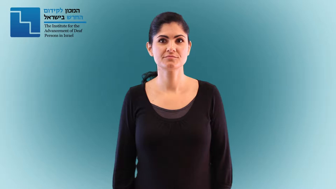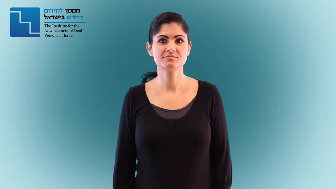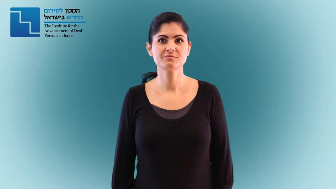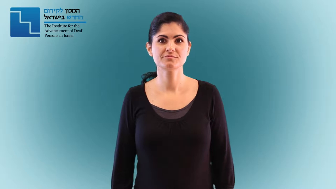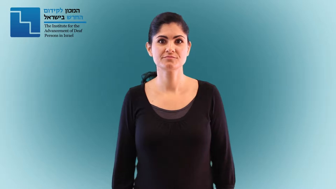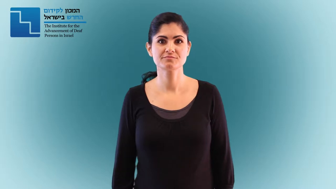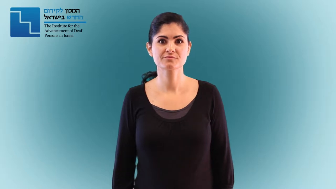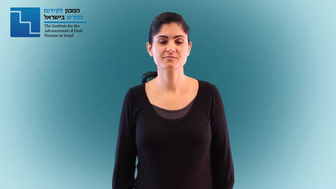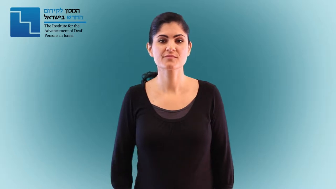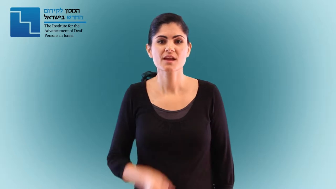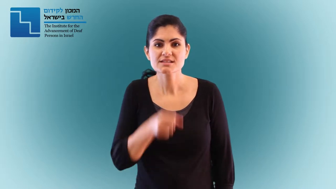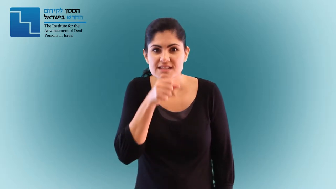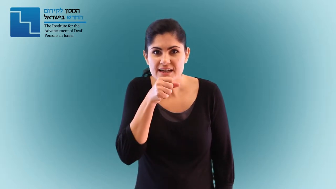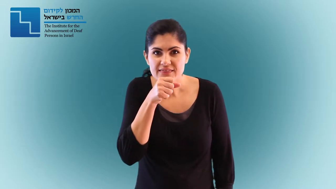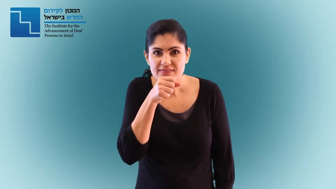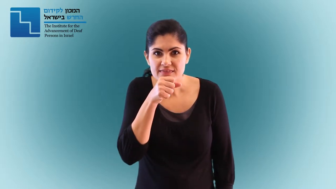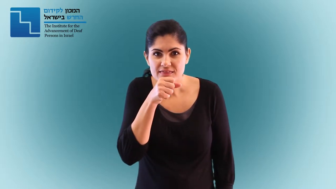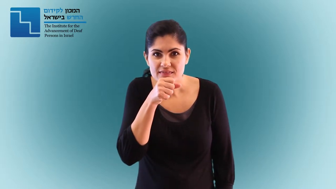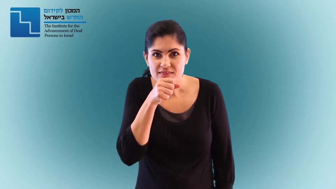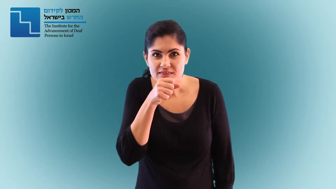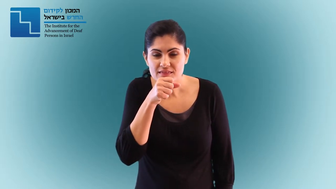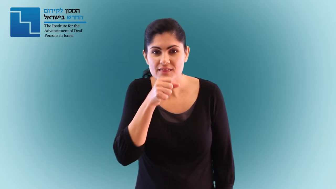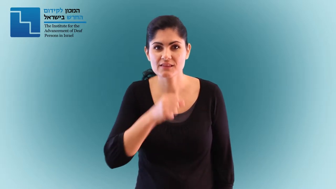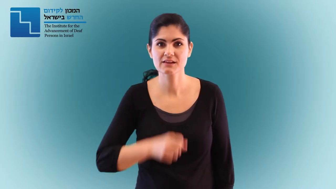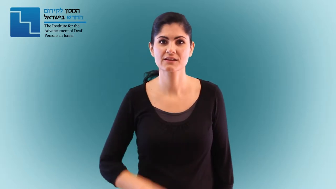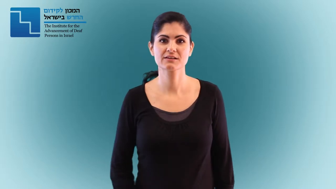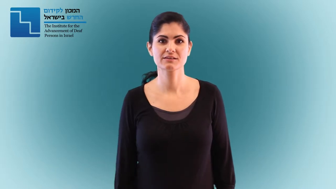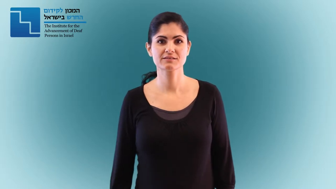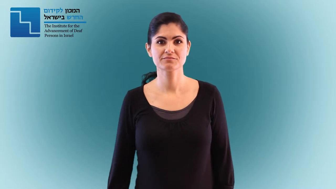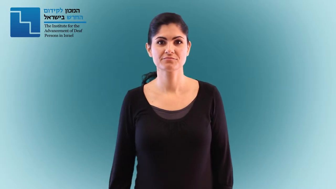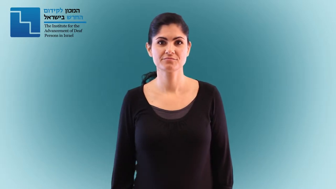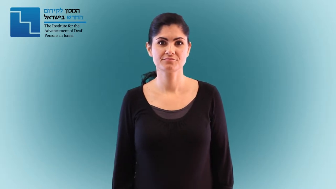זקן